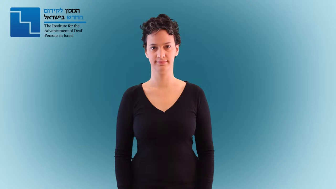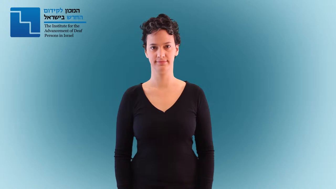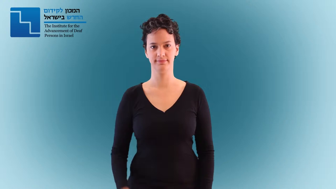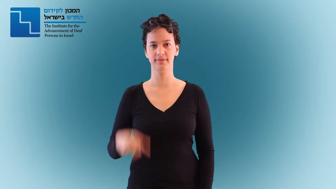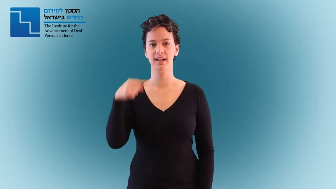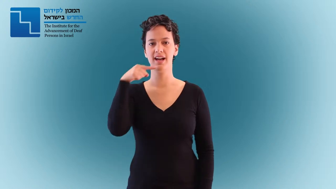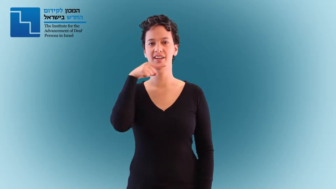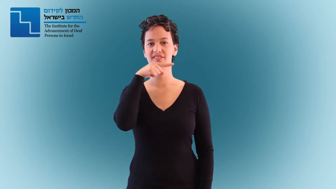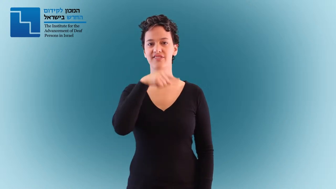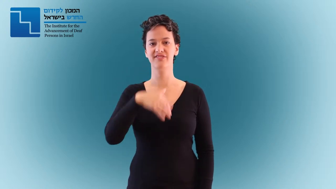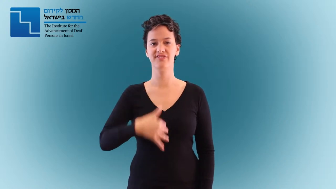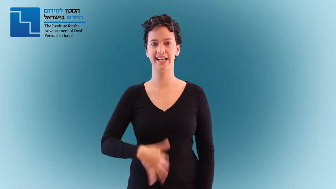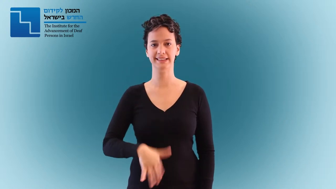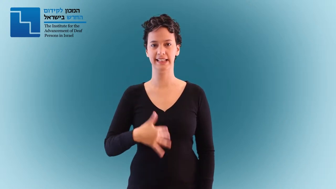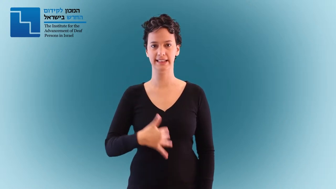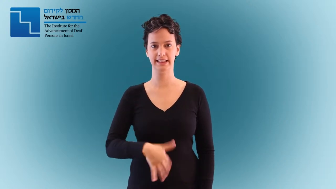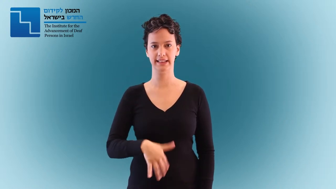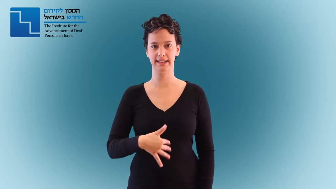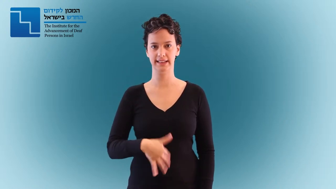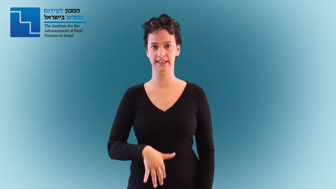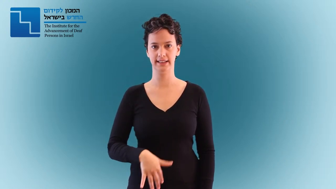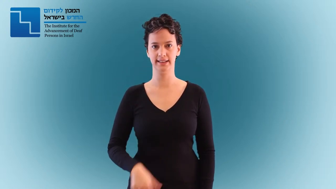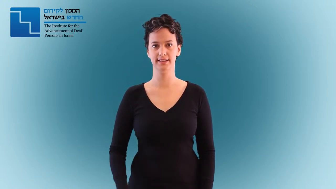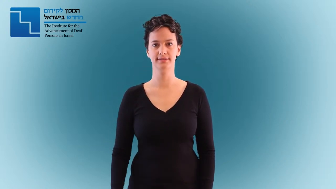נידה / מחזור / וסת